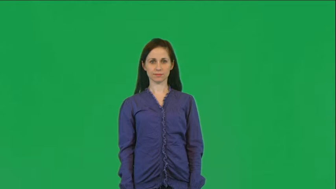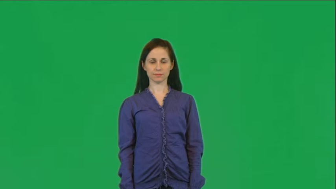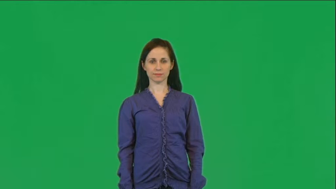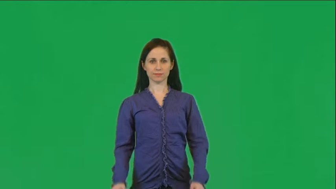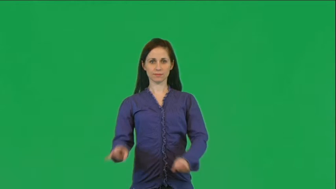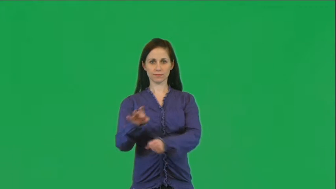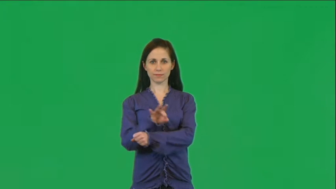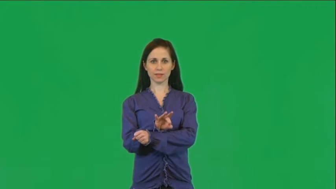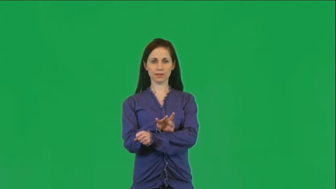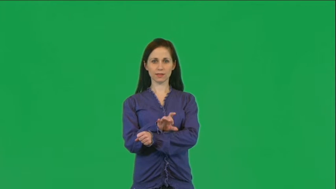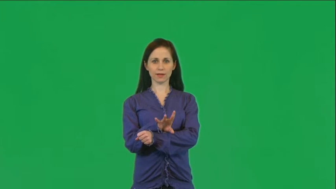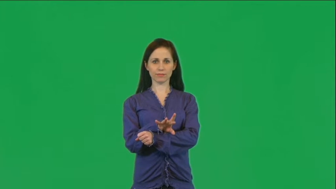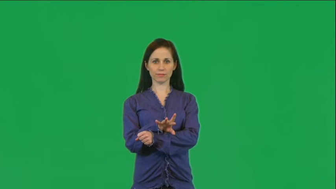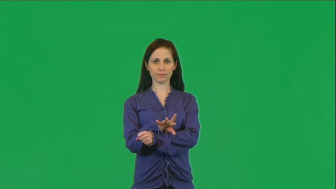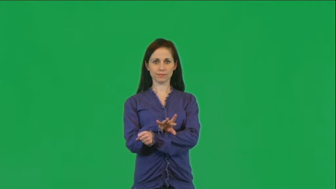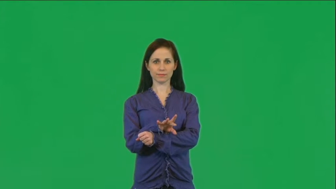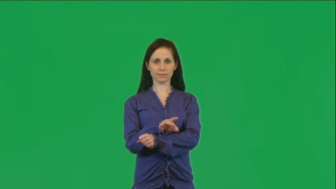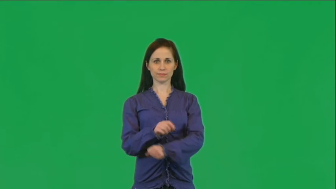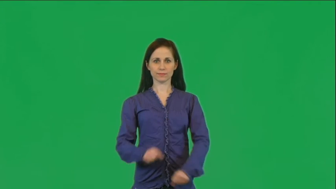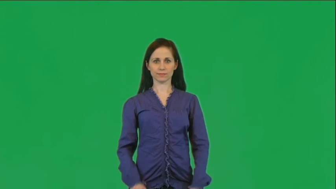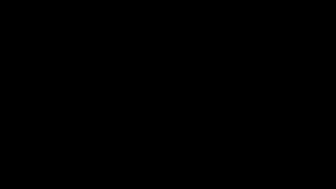krew